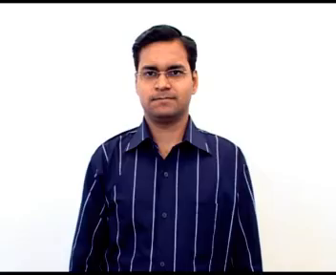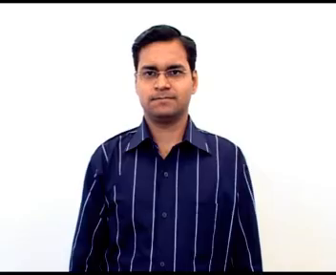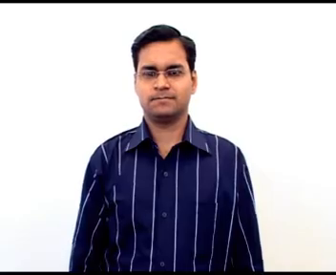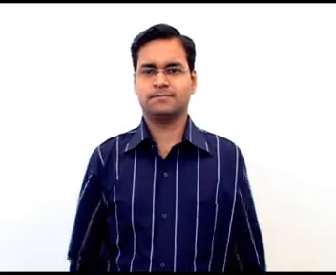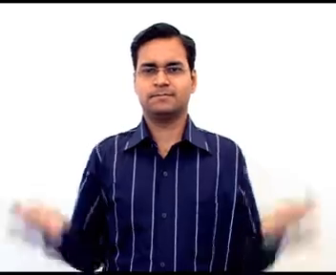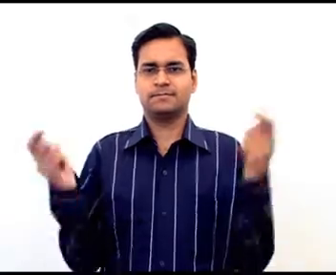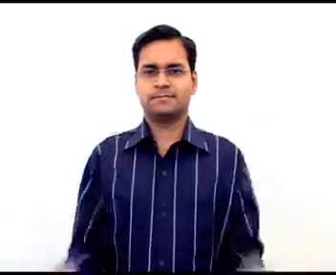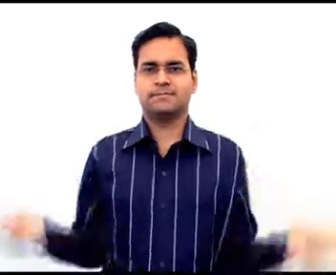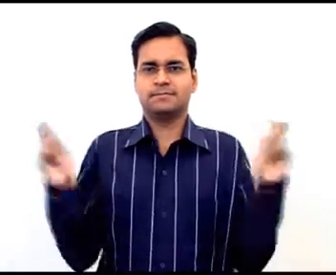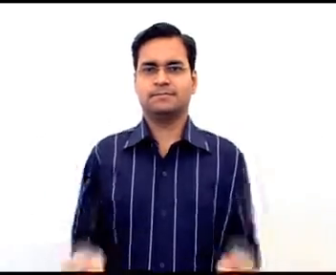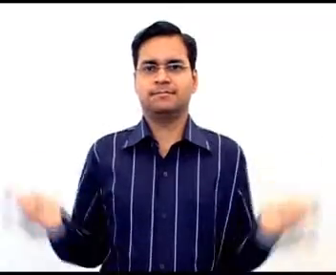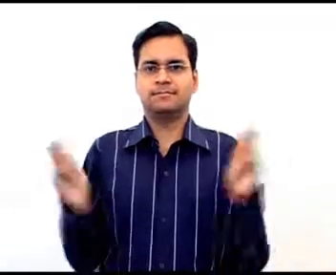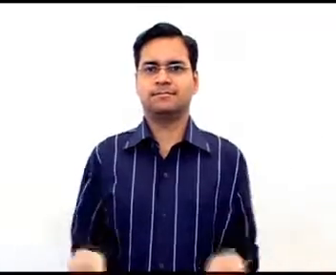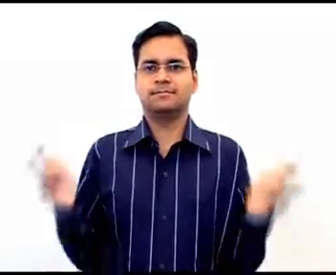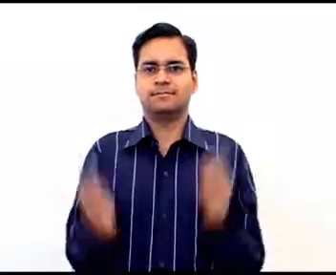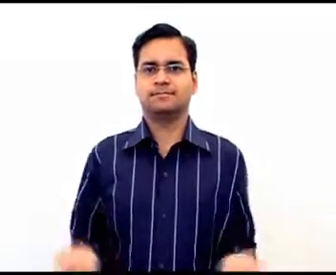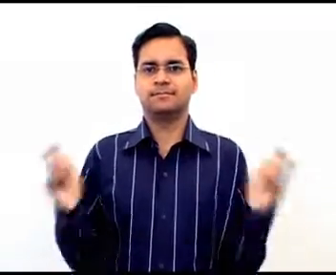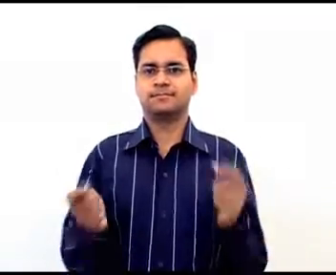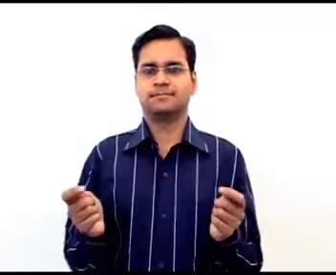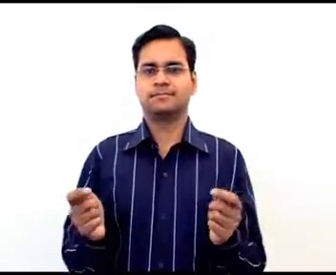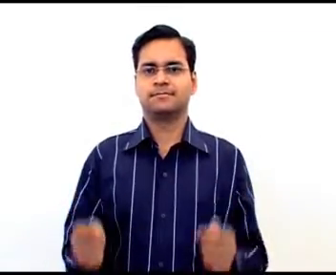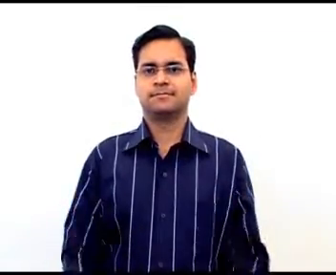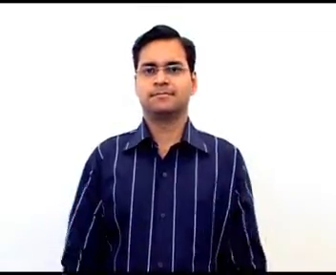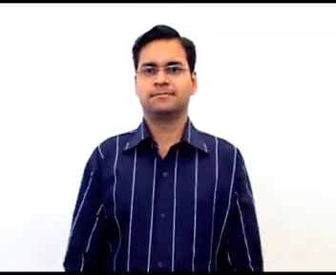ਛੜੱਪੇ ਮਾਰਨੇਂ